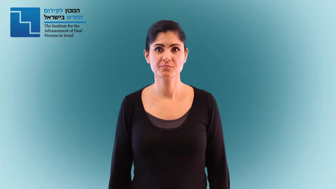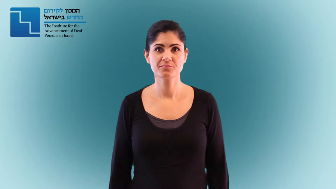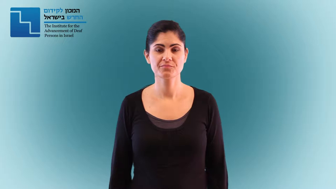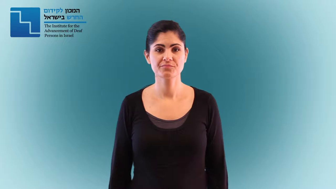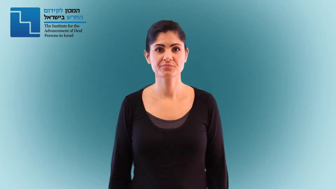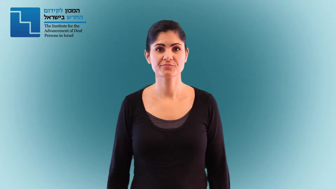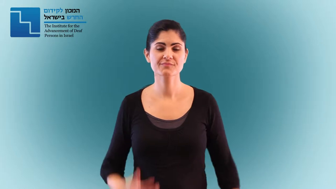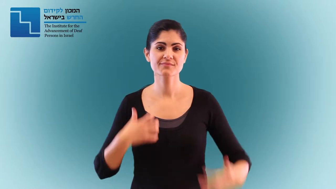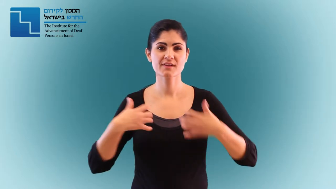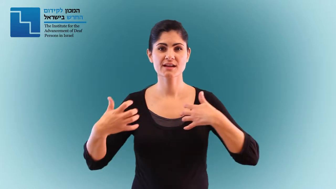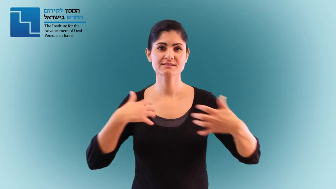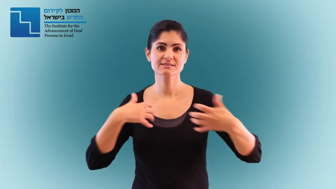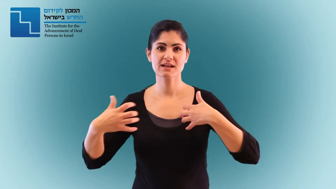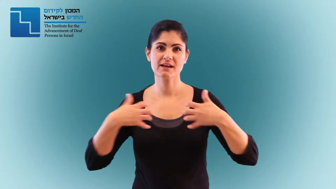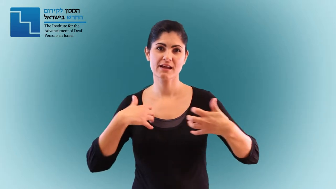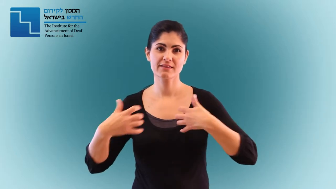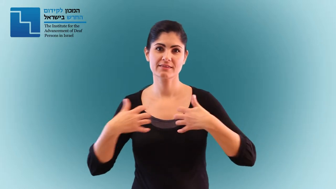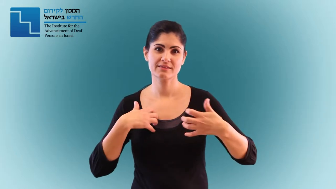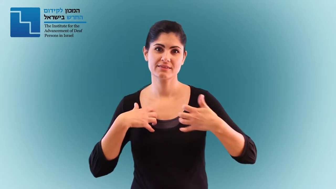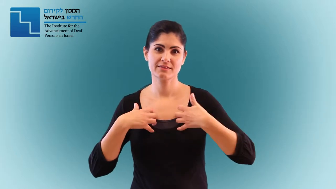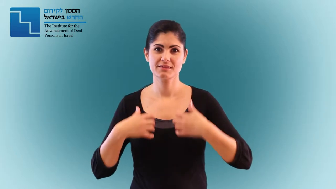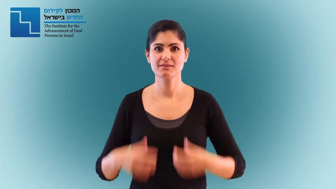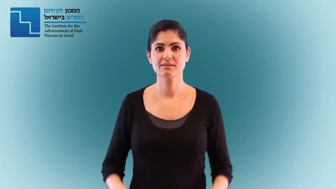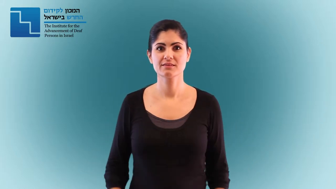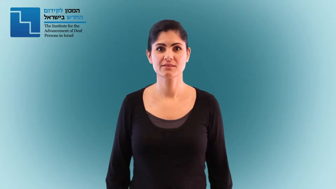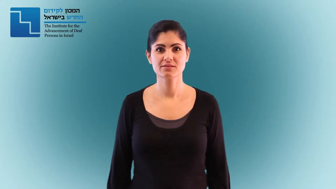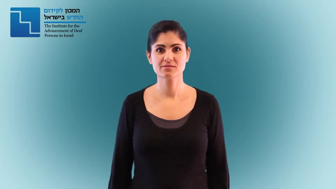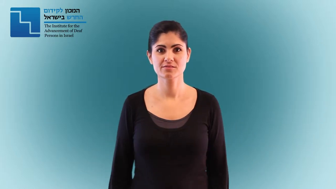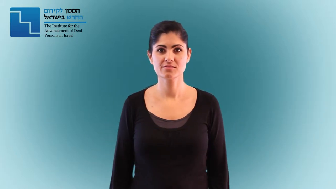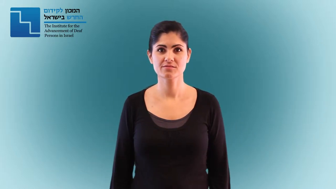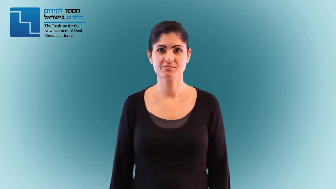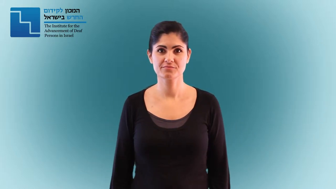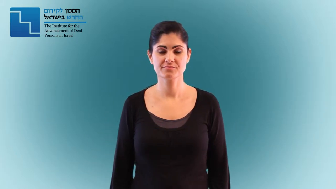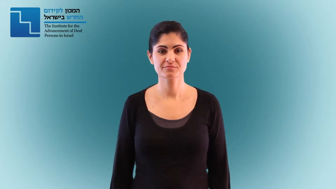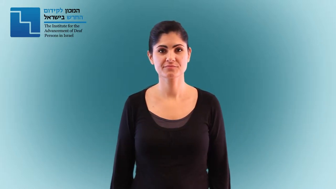שחקן (במה)